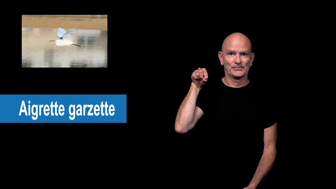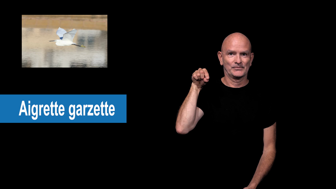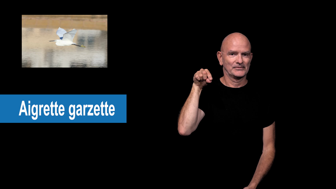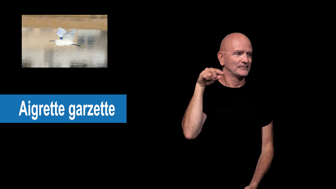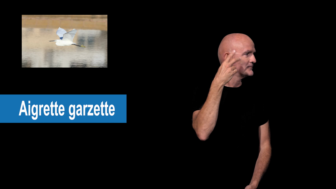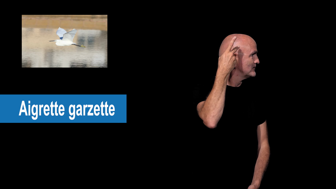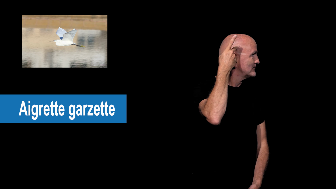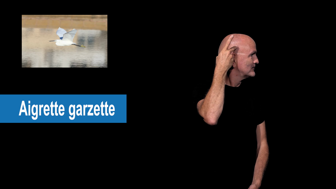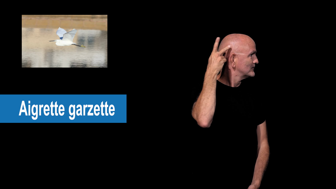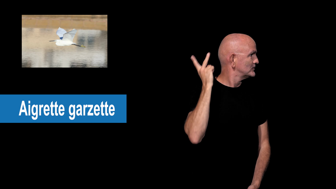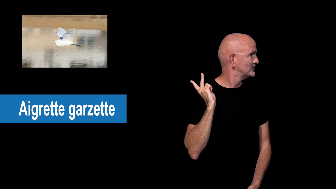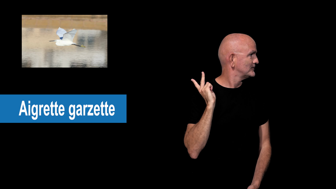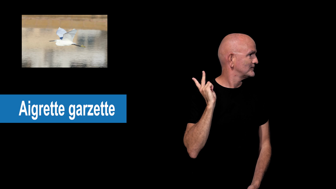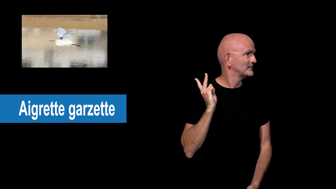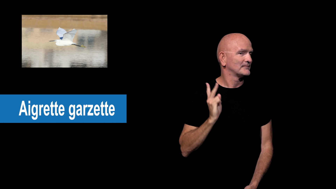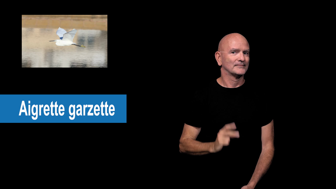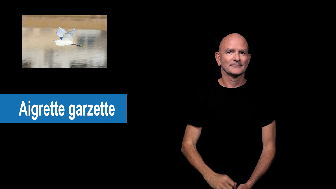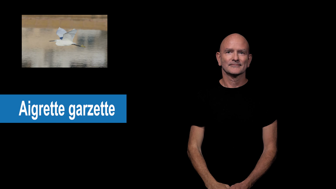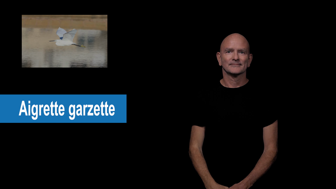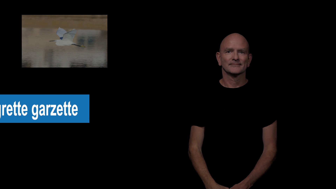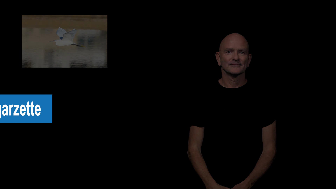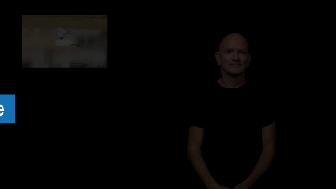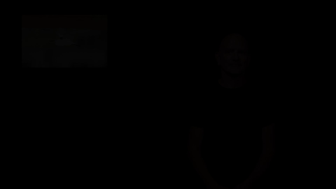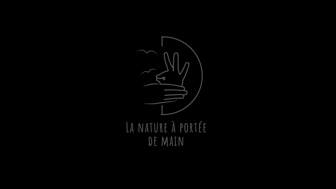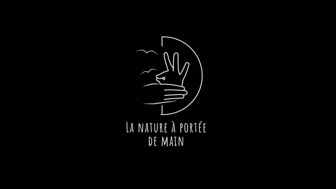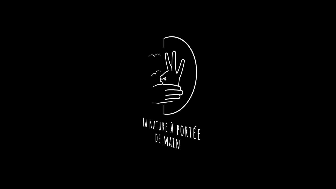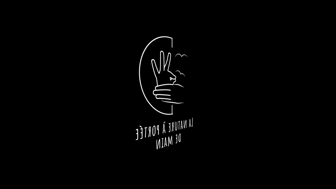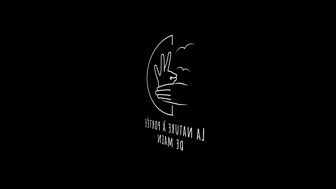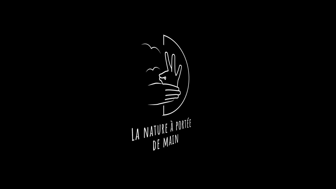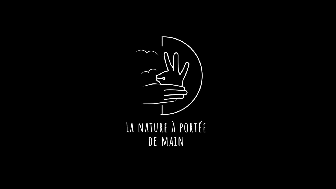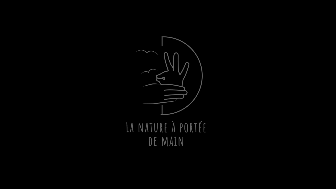Aigrette garzette